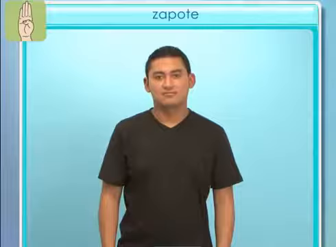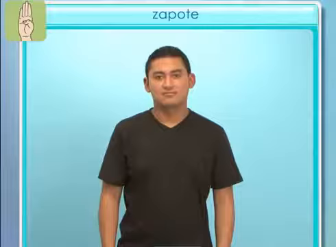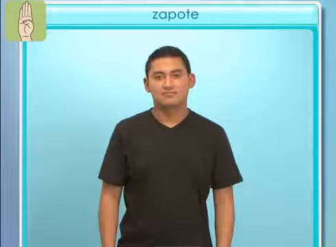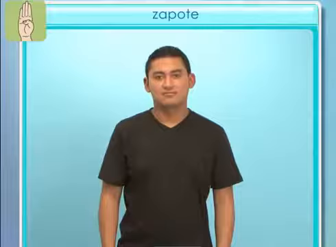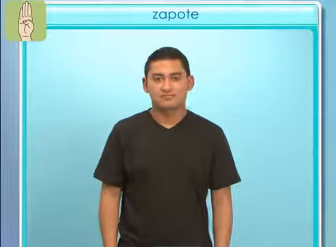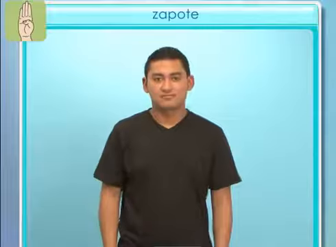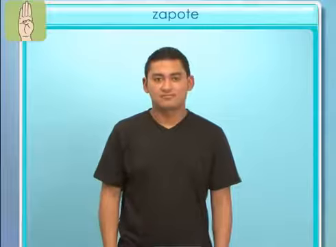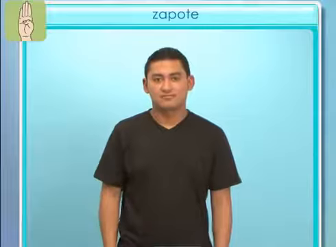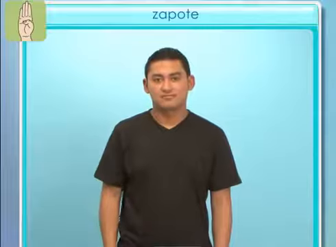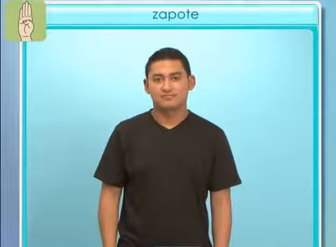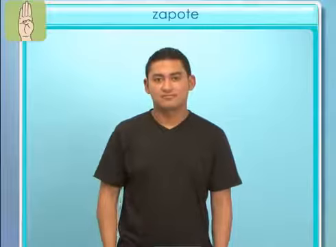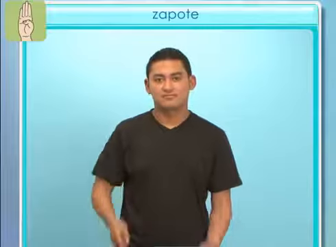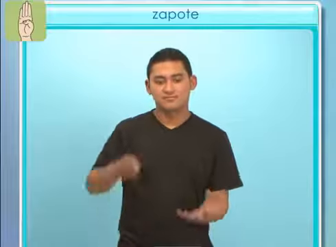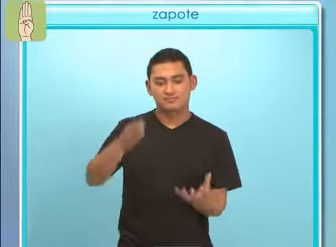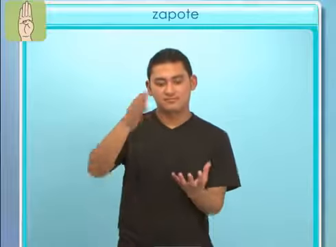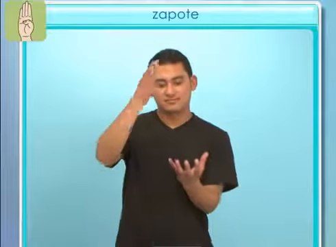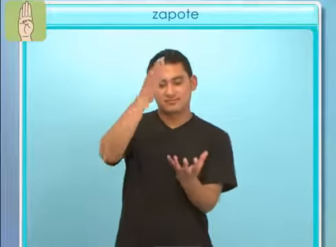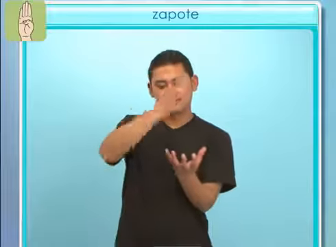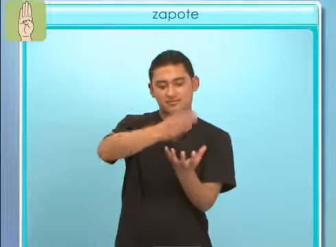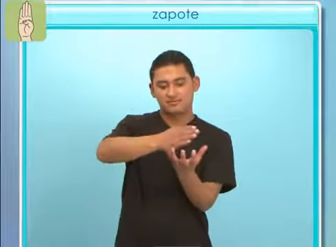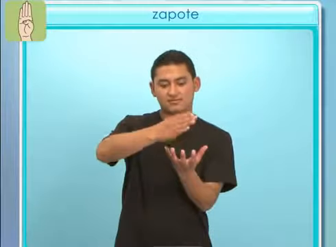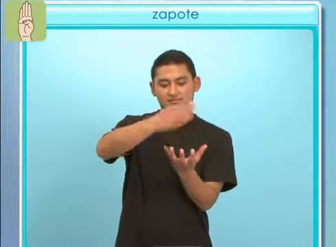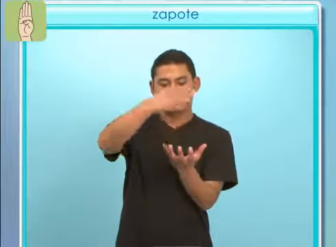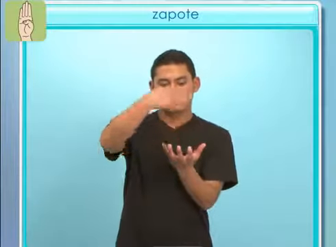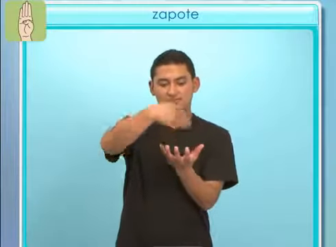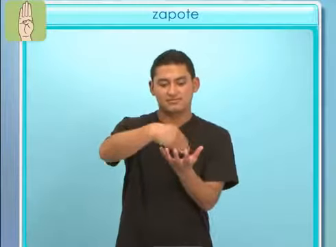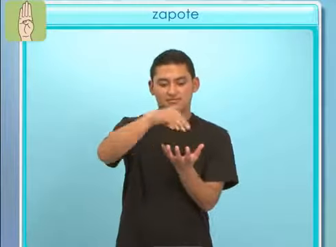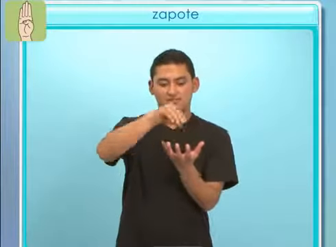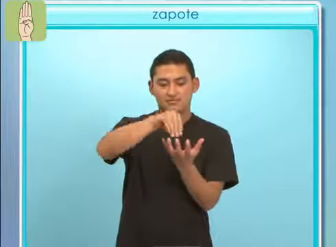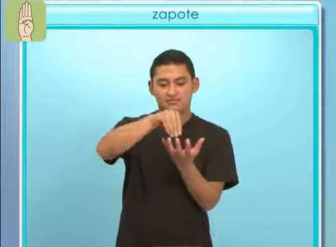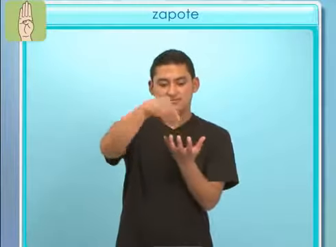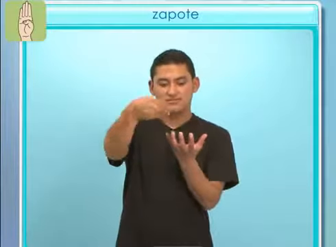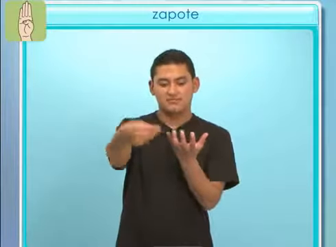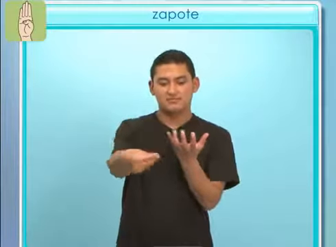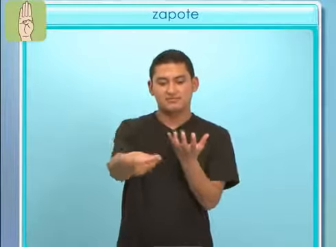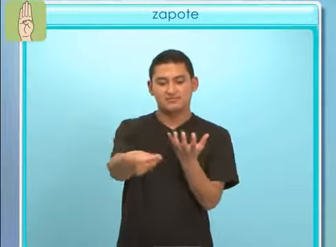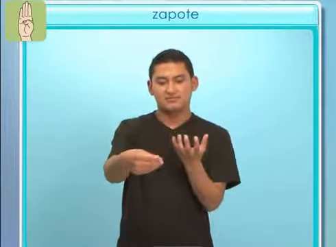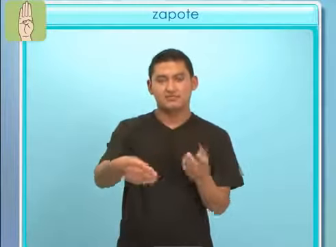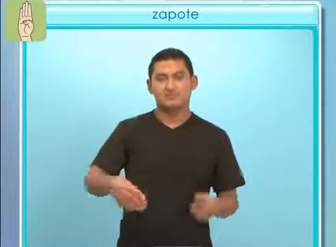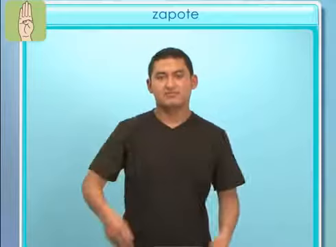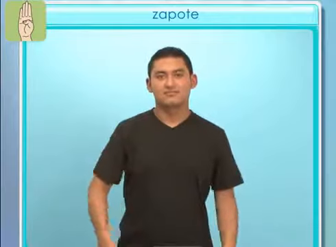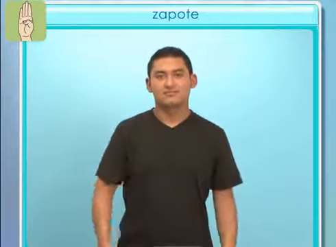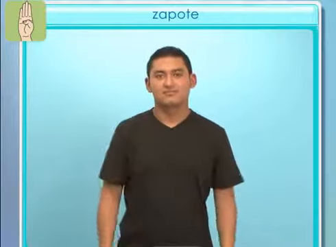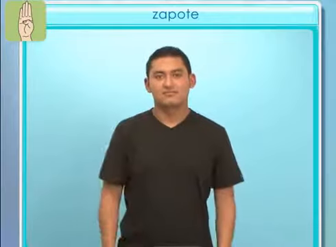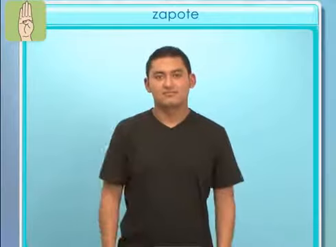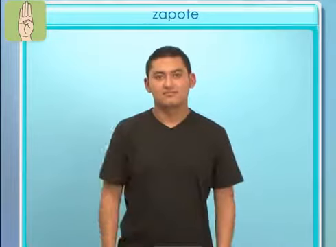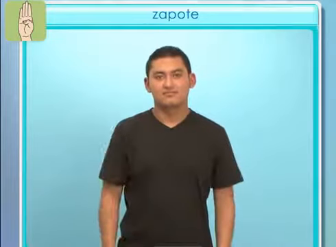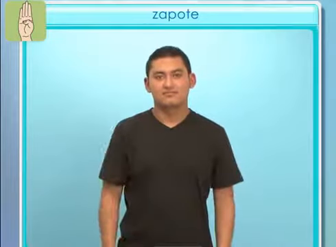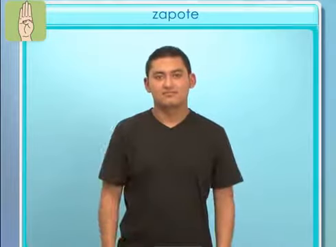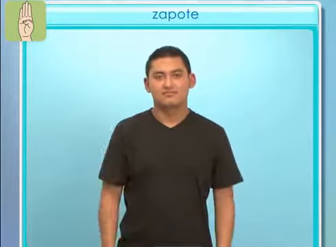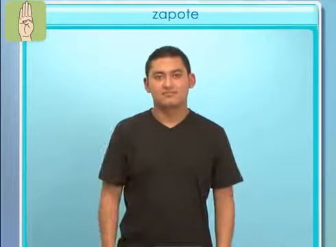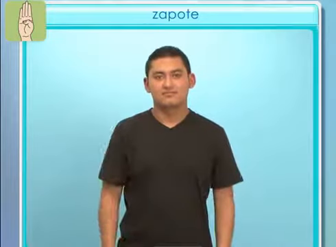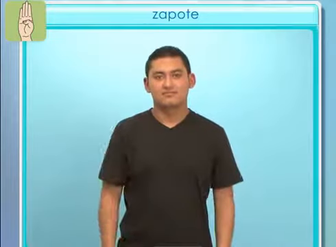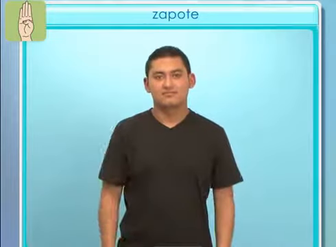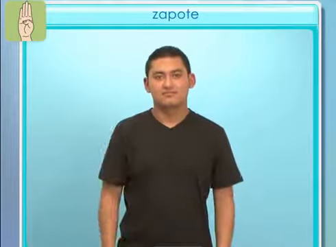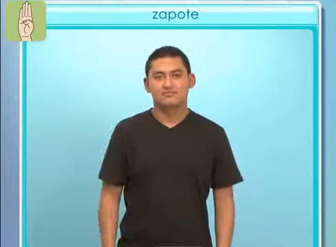ZAPOTE